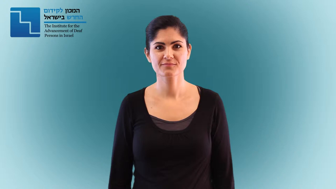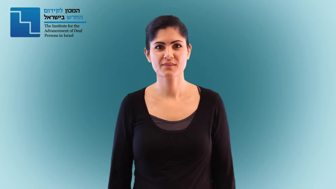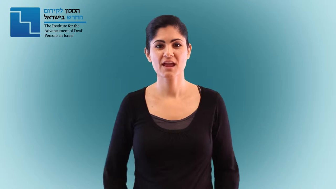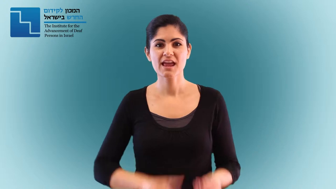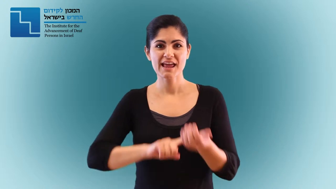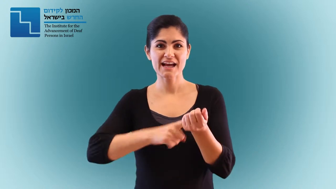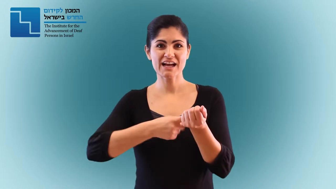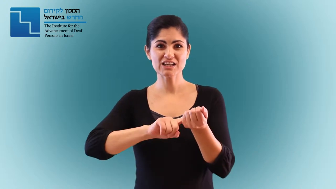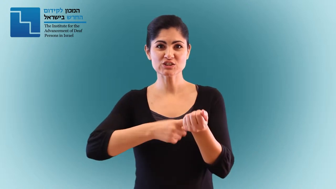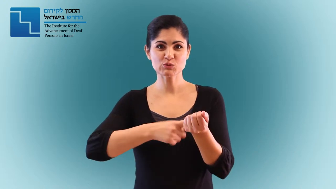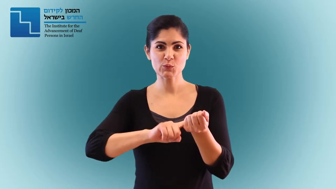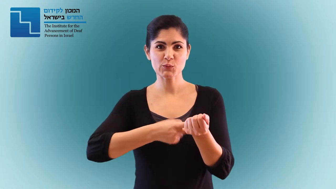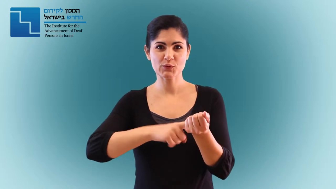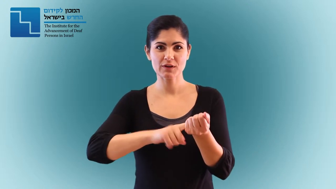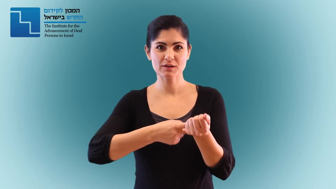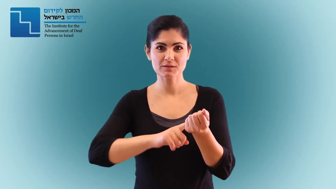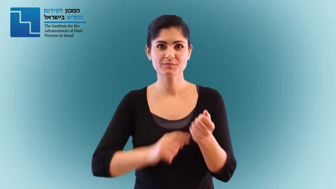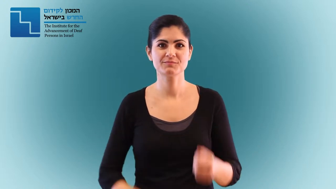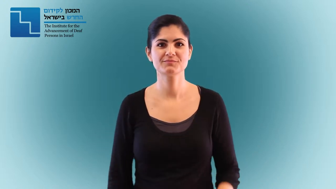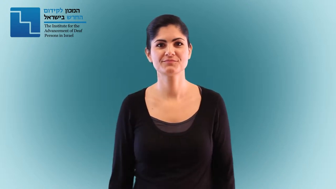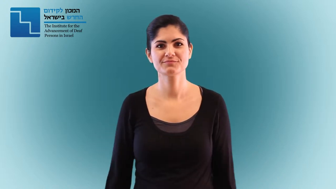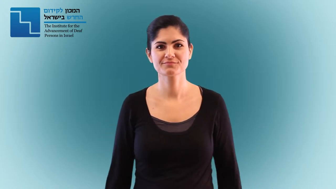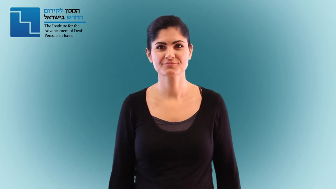קישוא